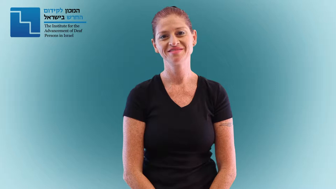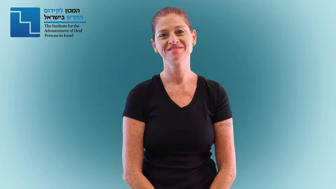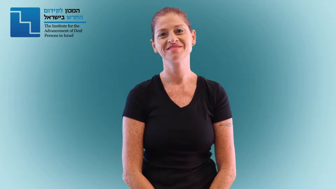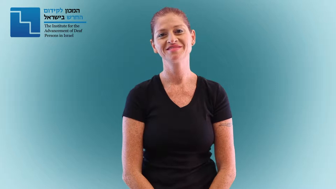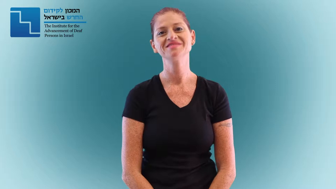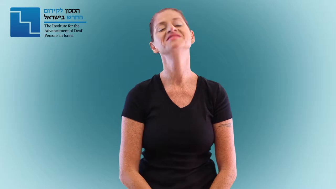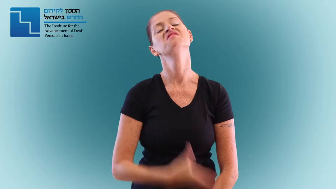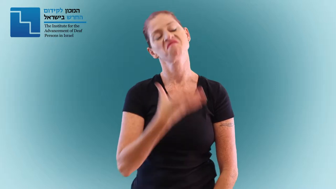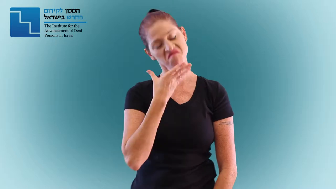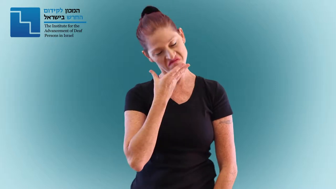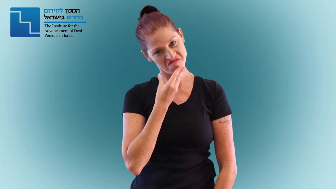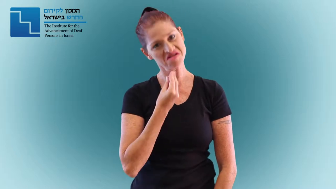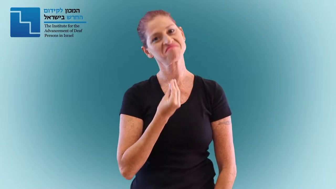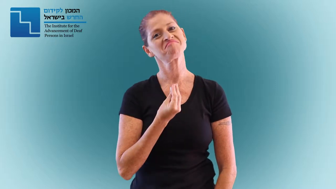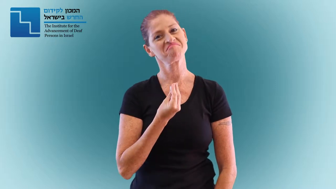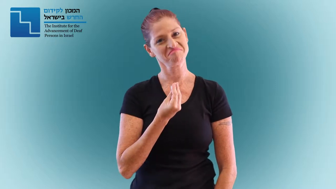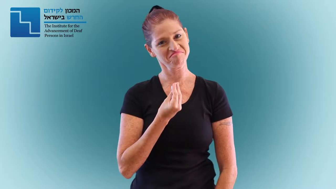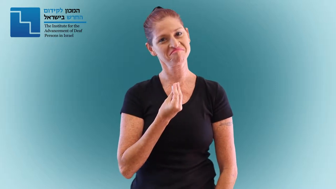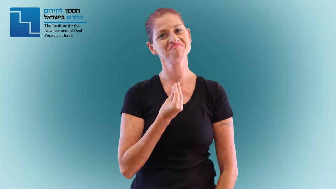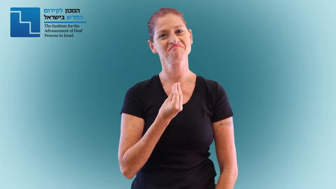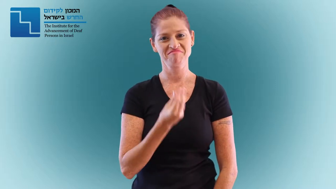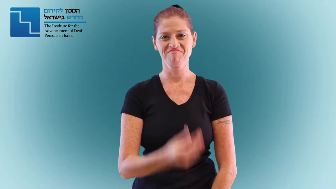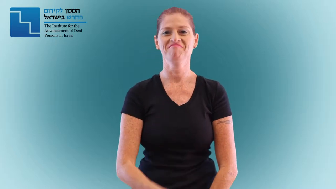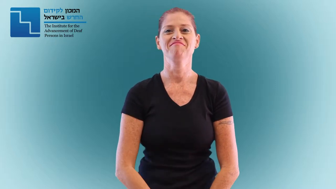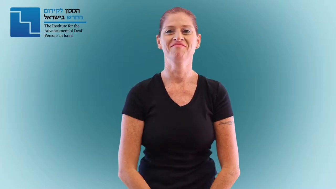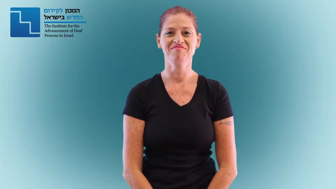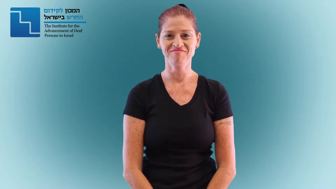יפה